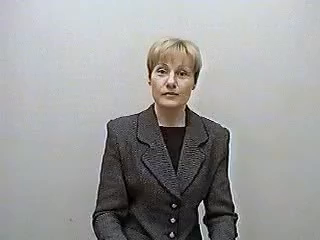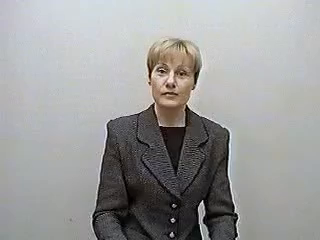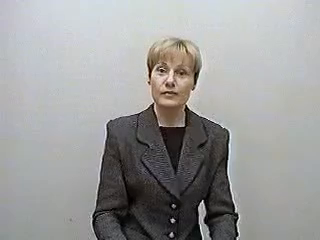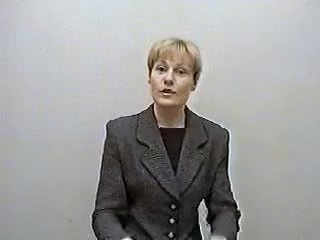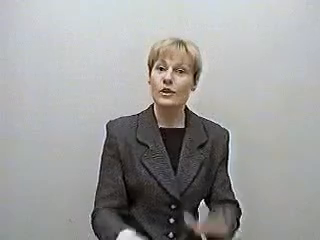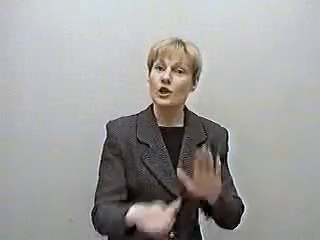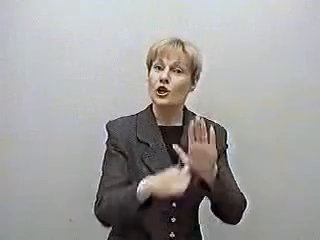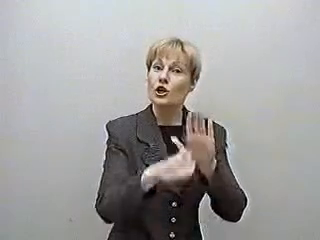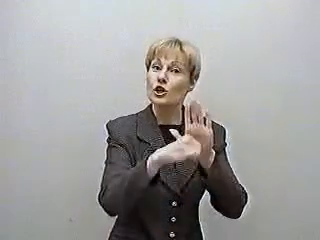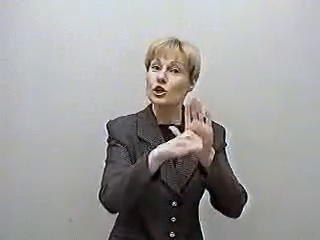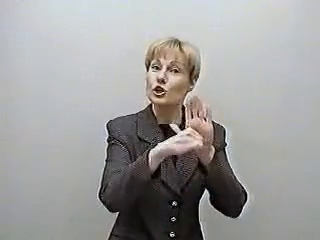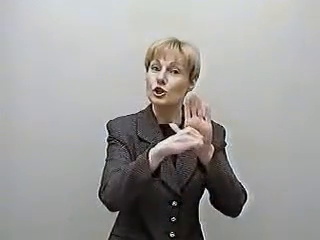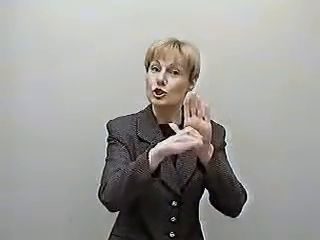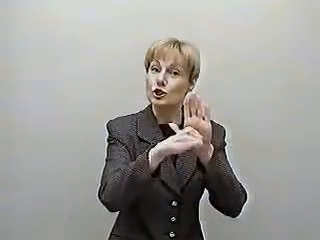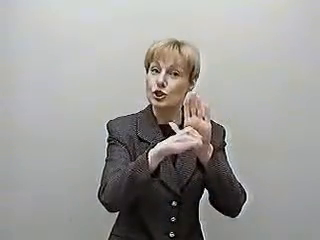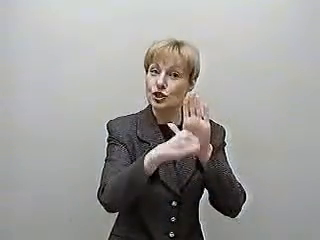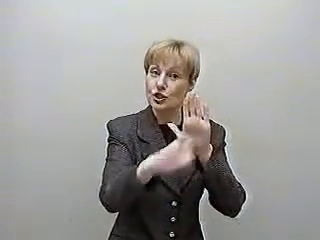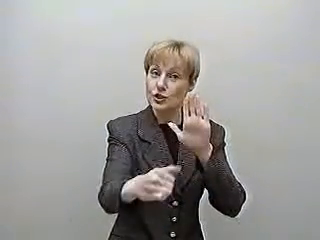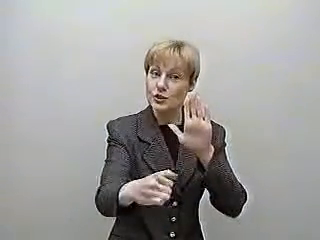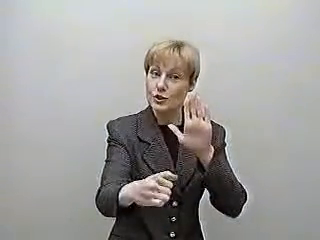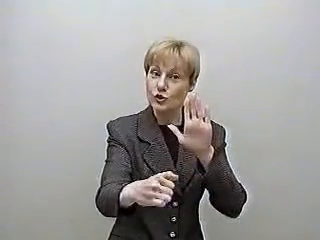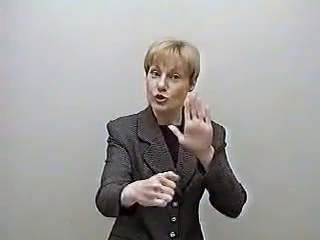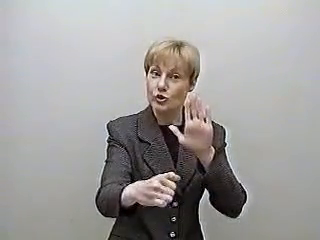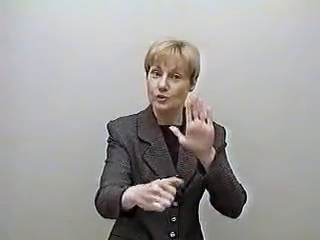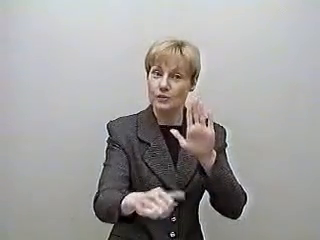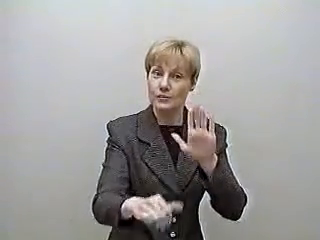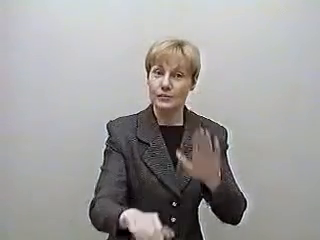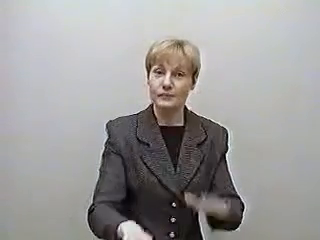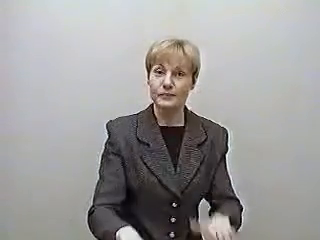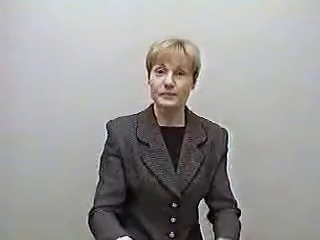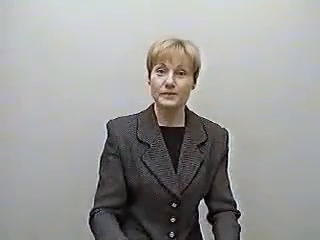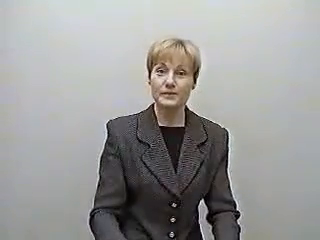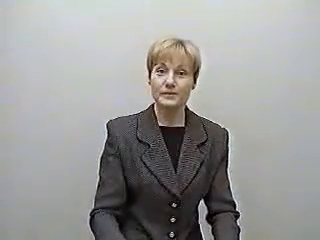шестьсот